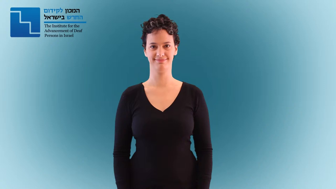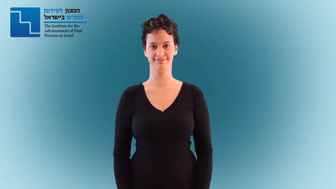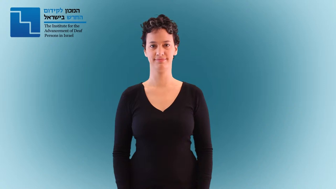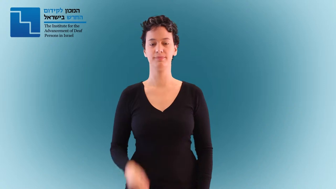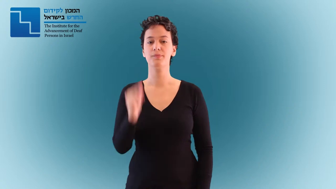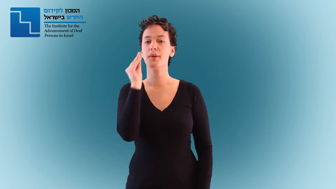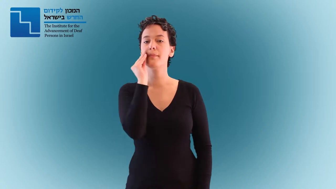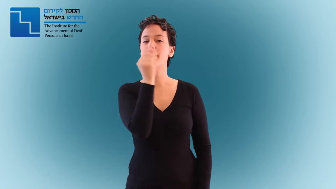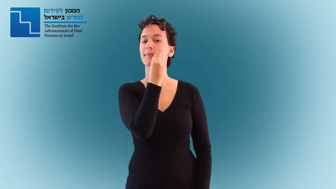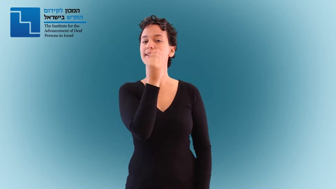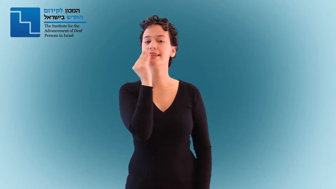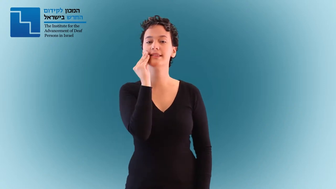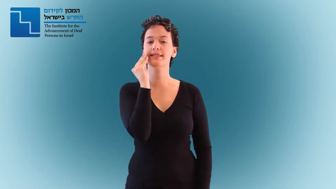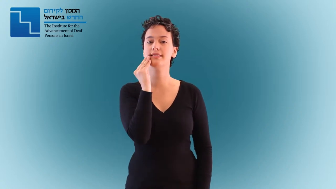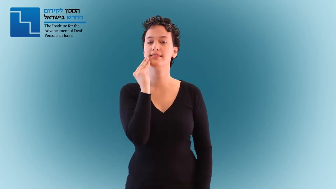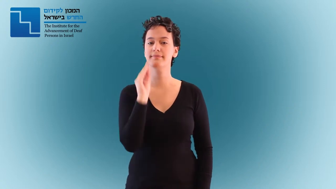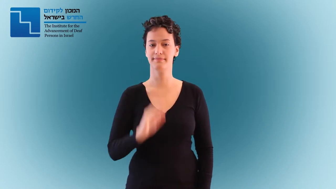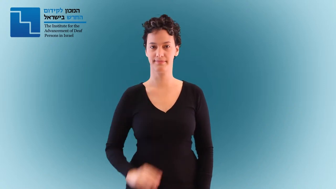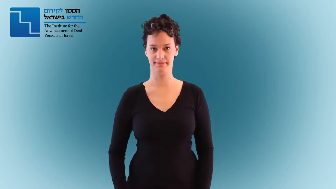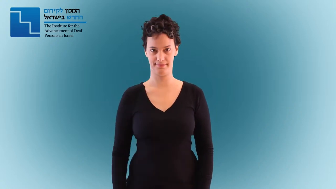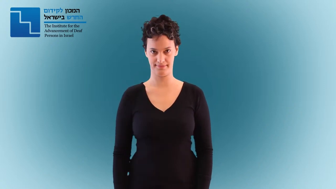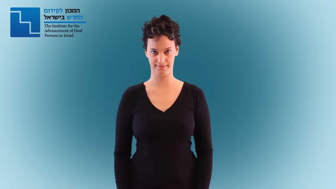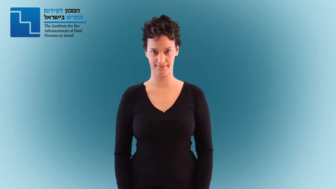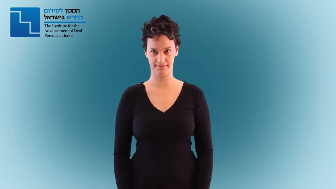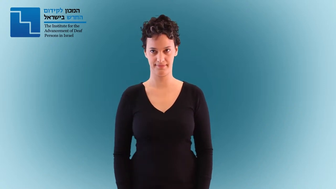מפית